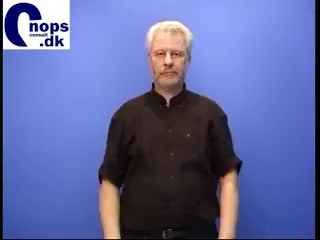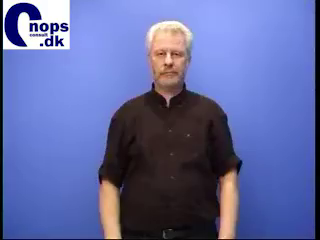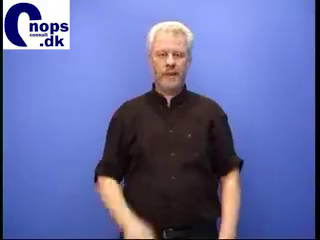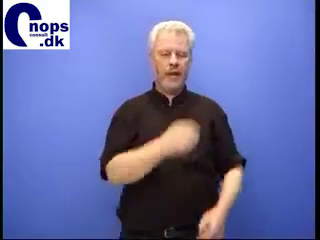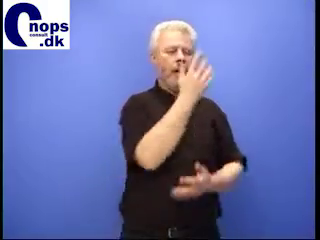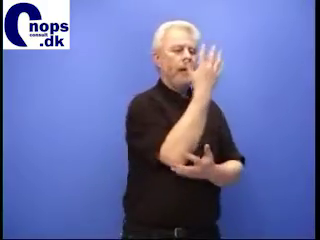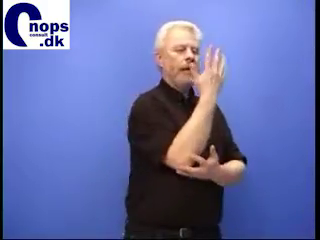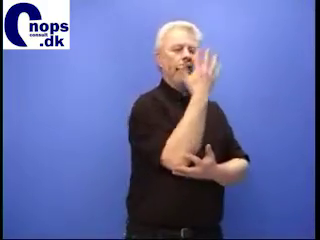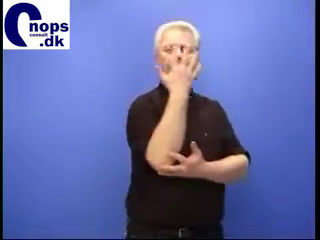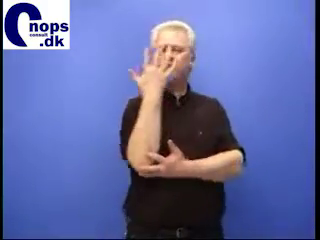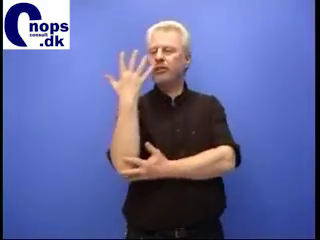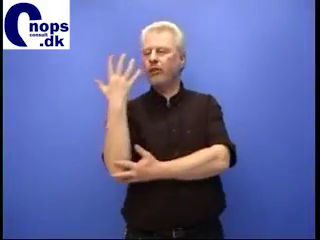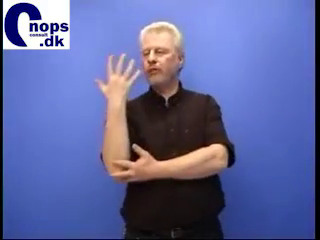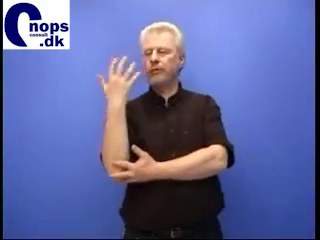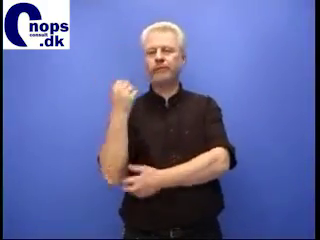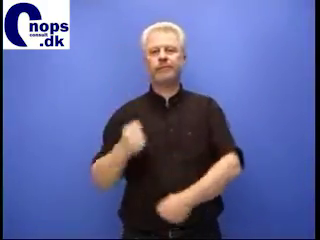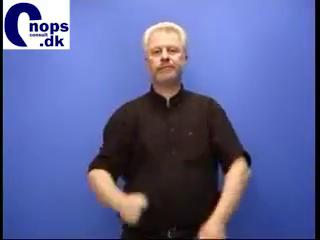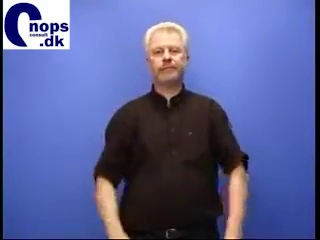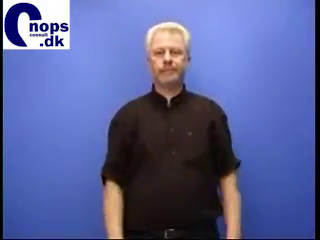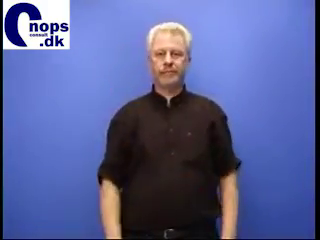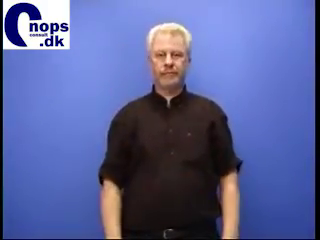skov